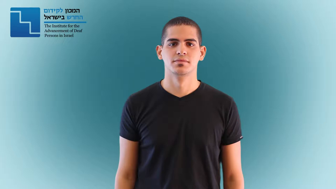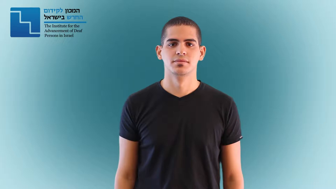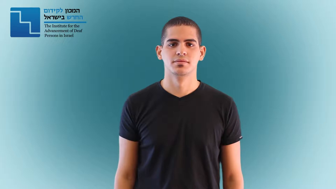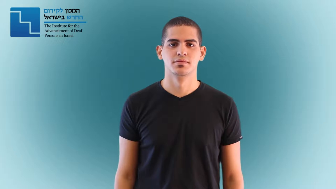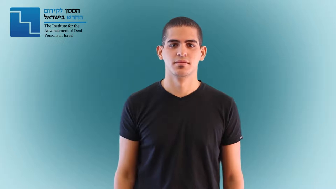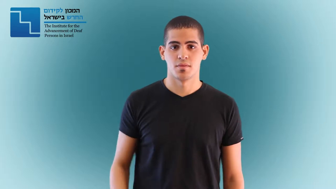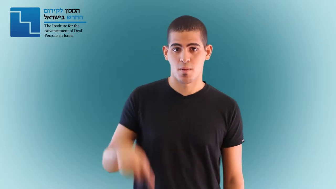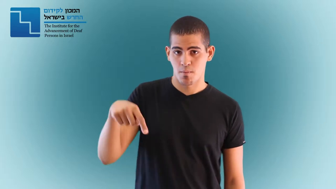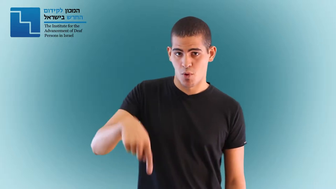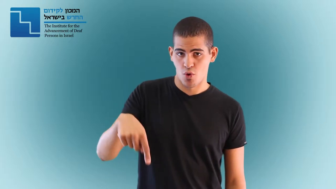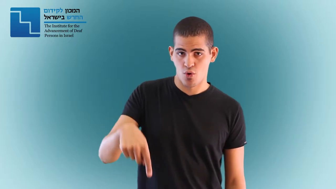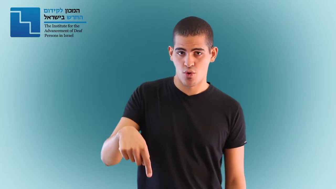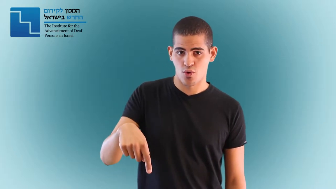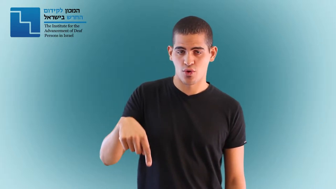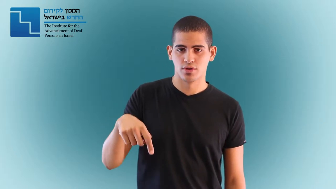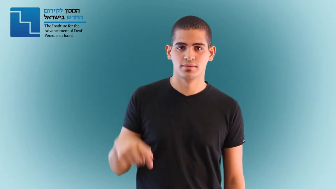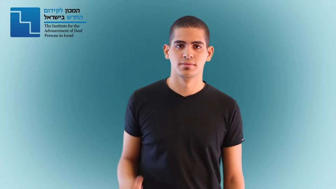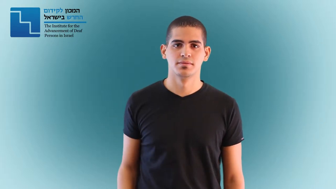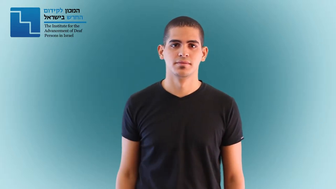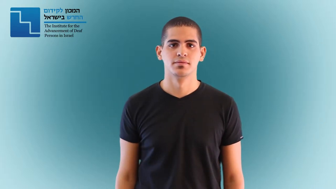פה